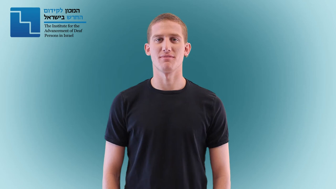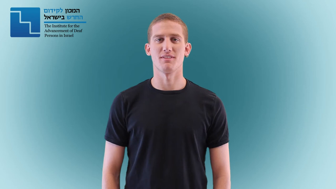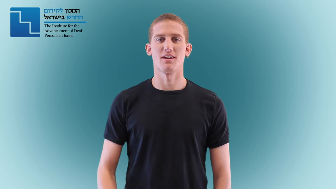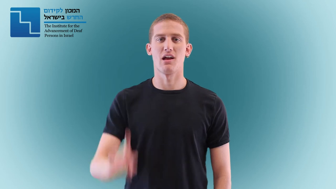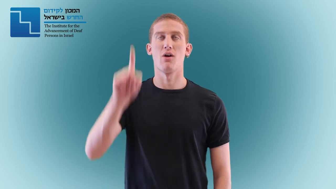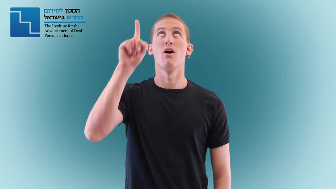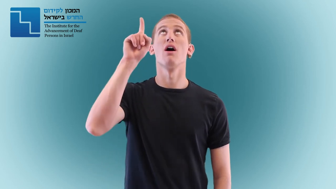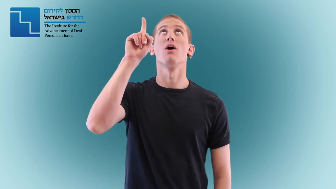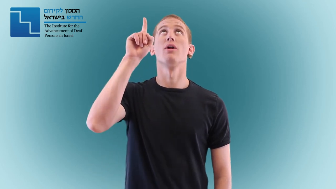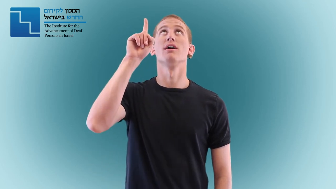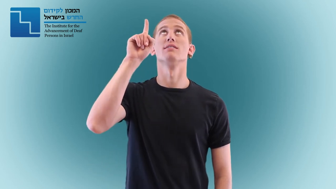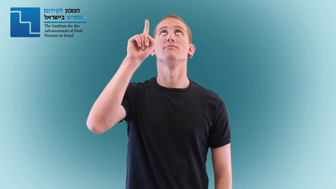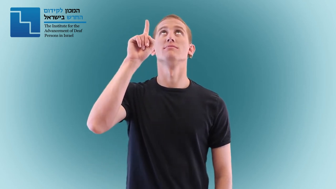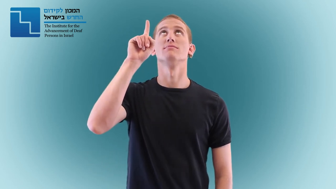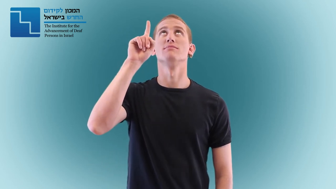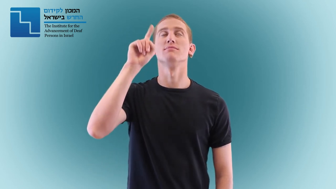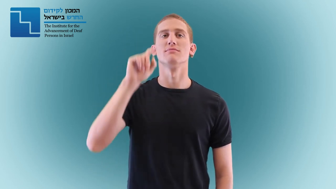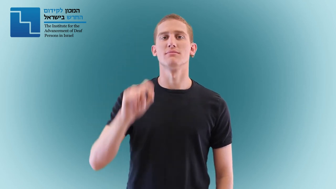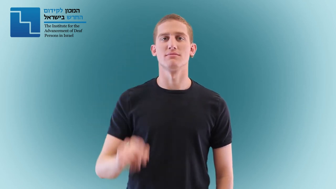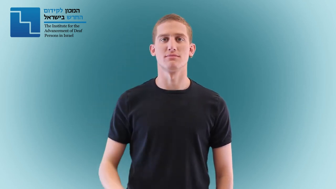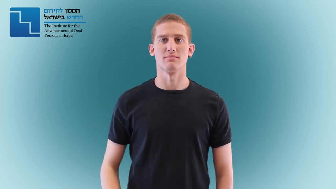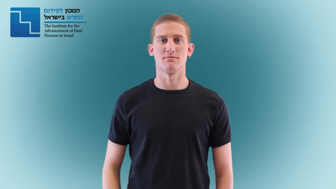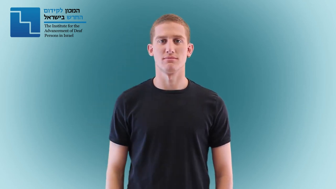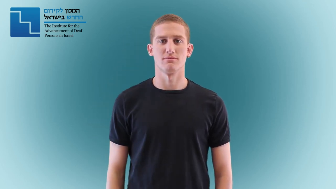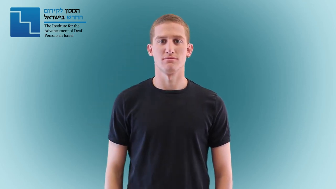אלוהים